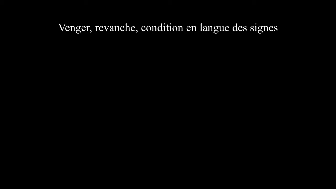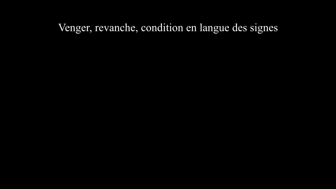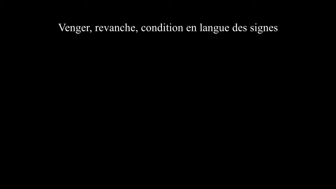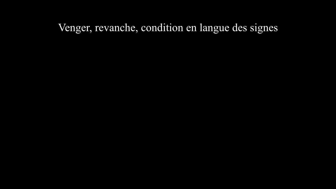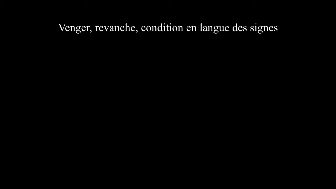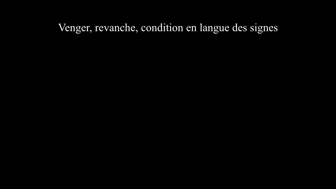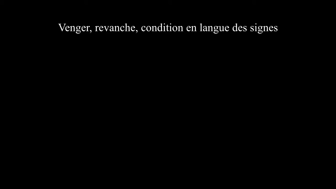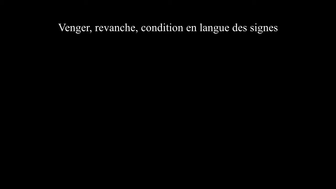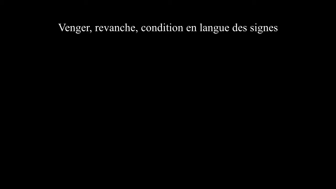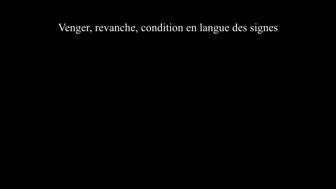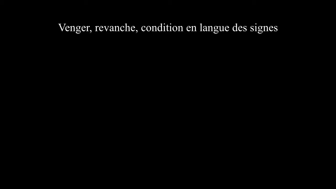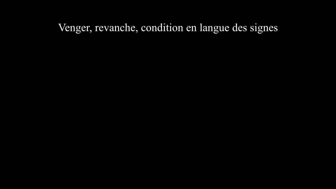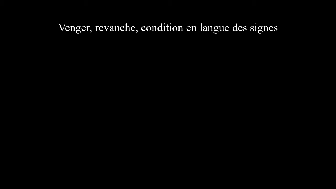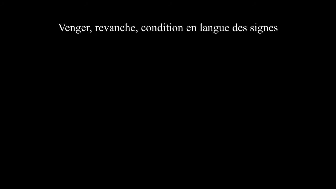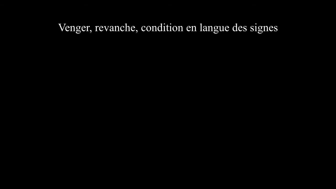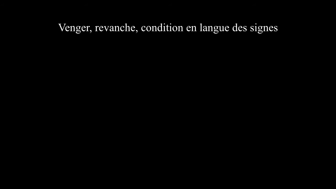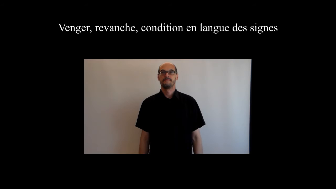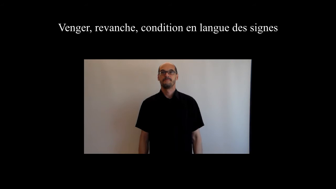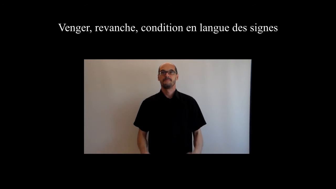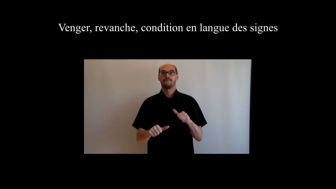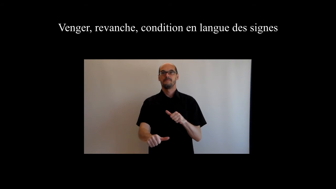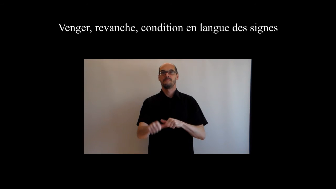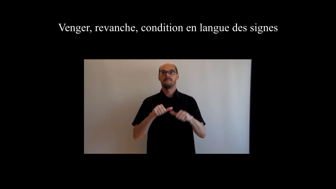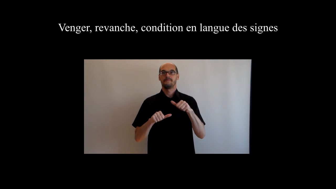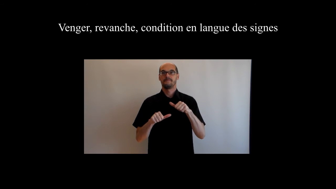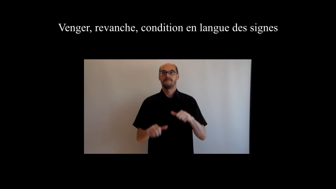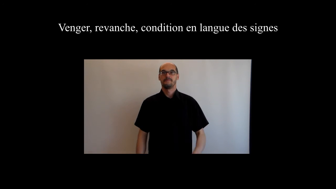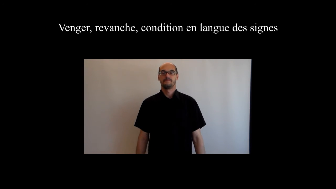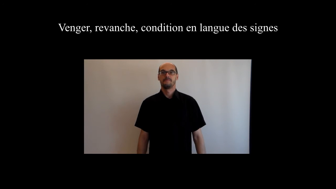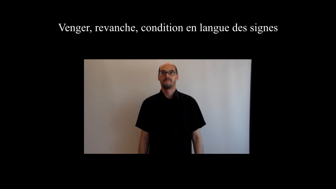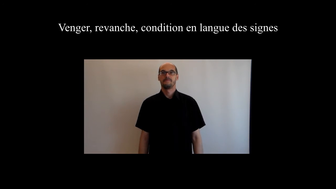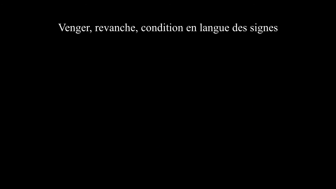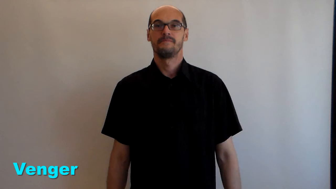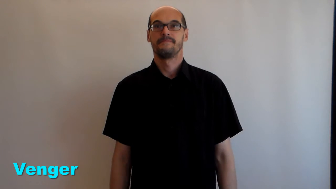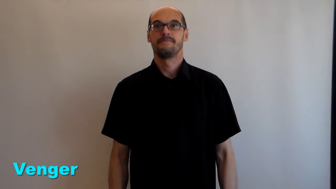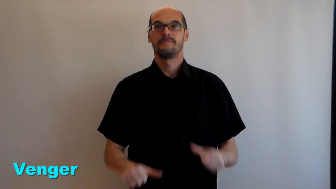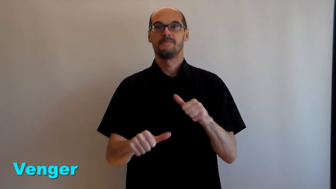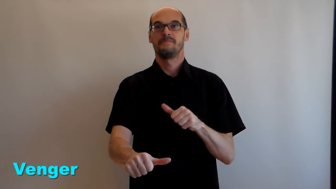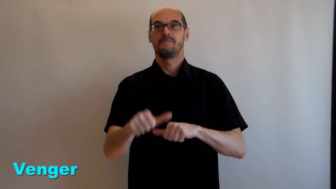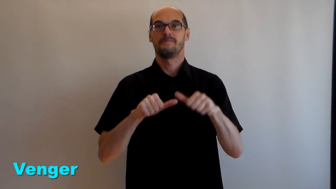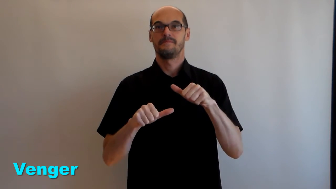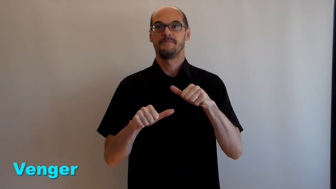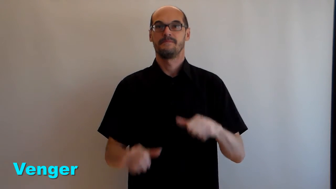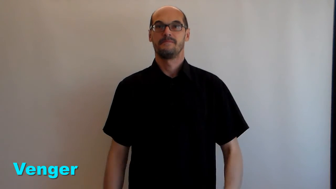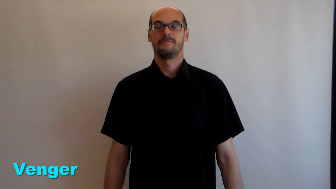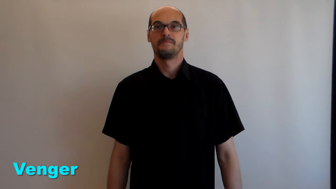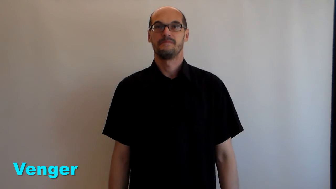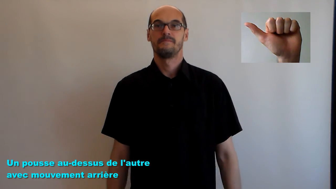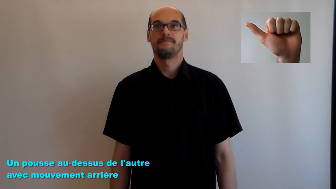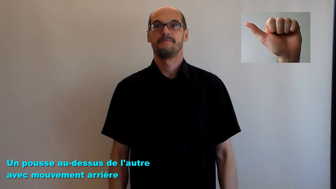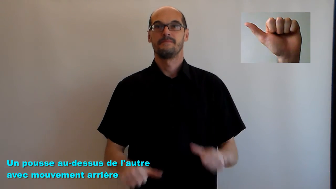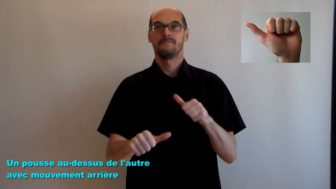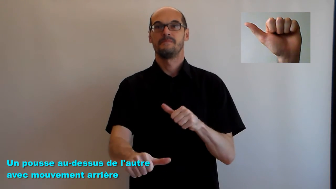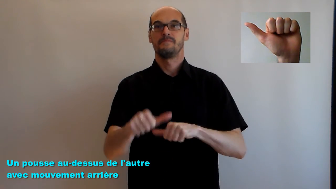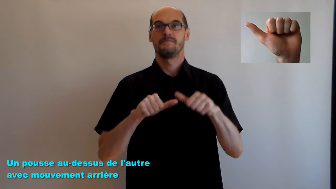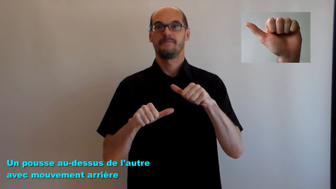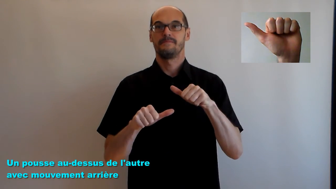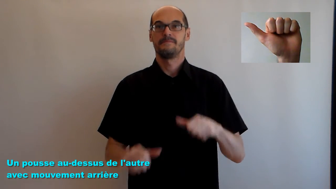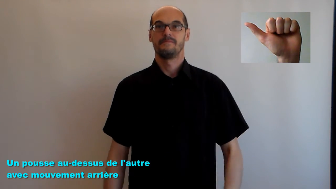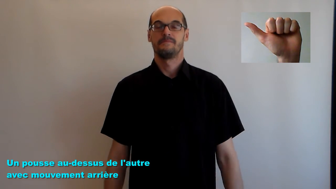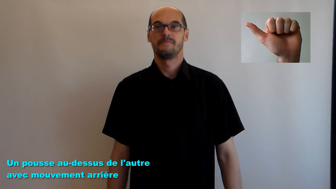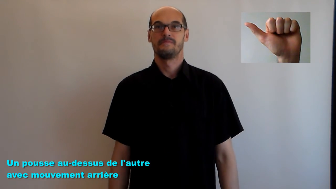Venger, condition